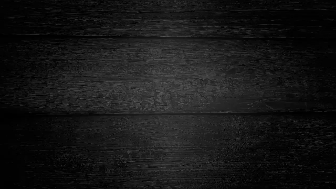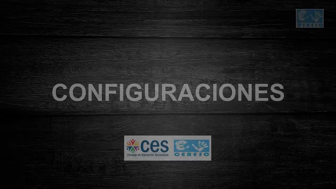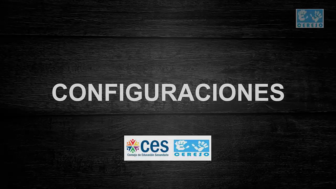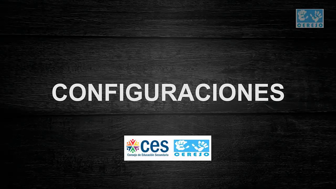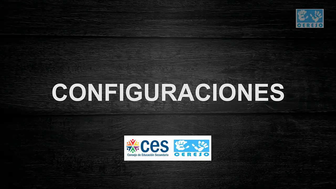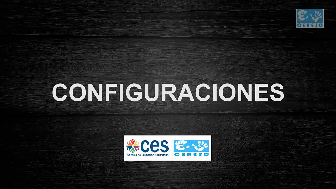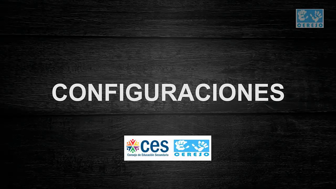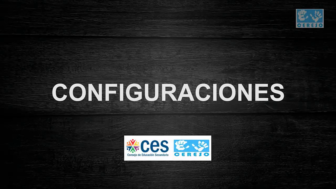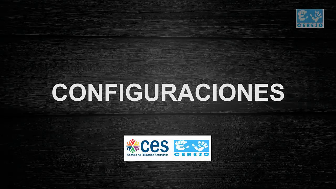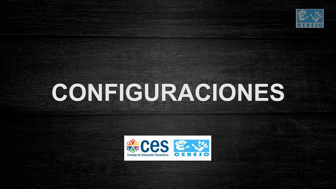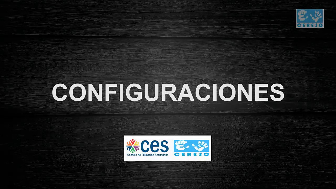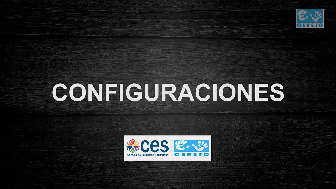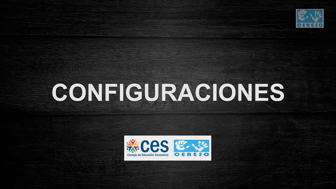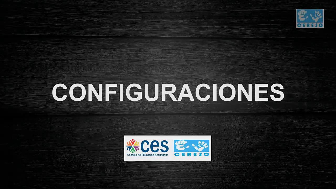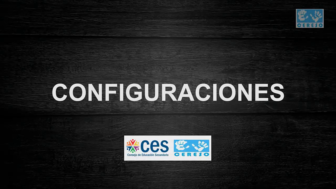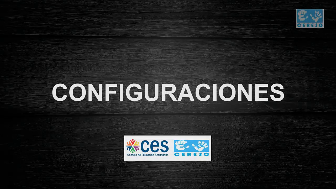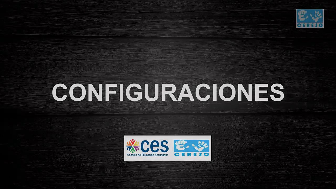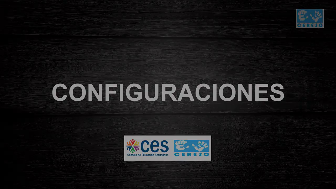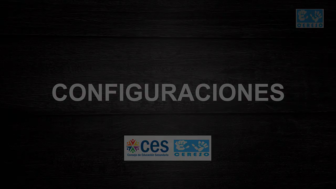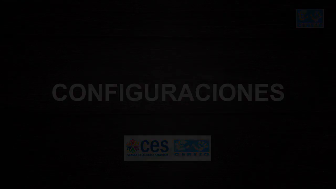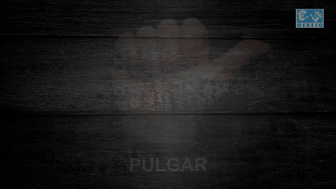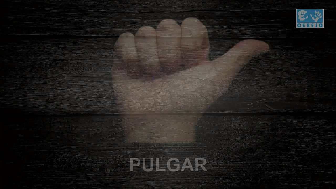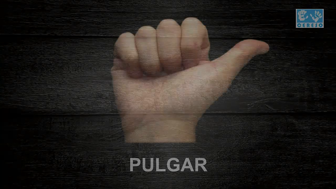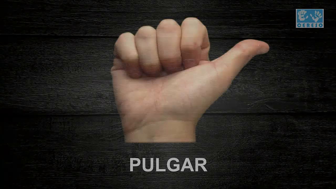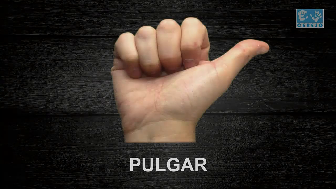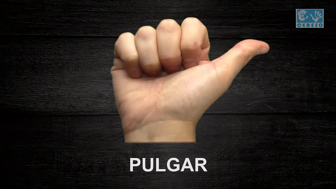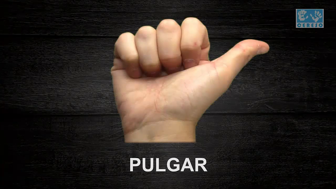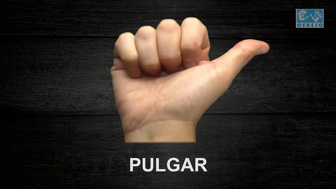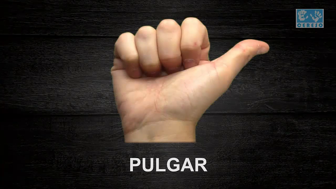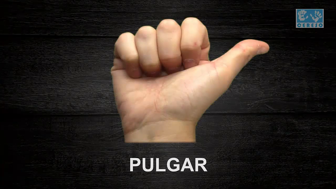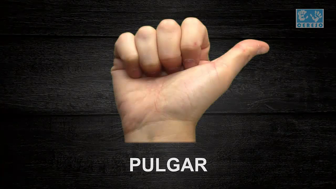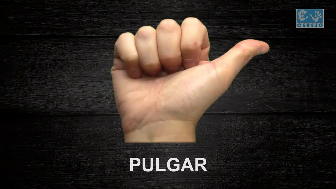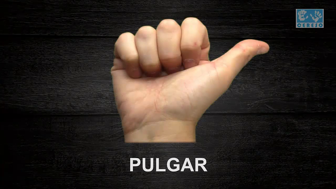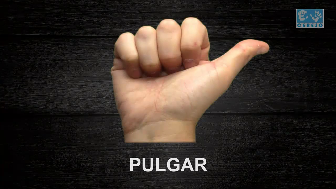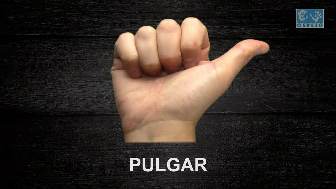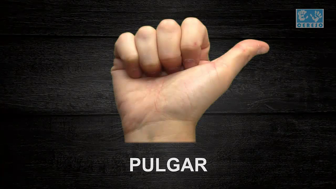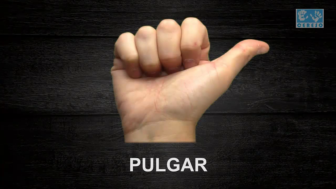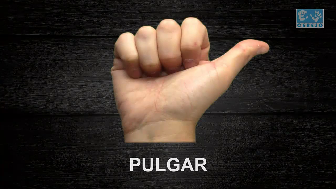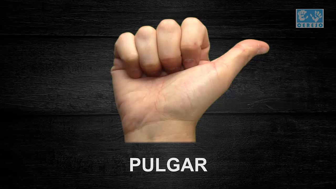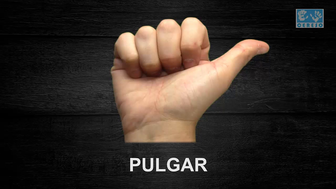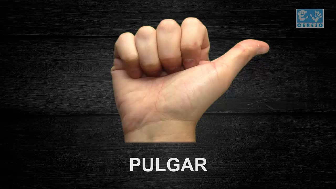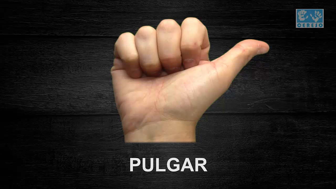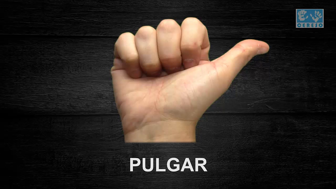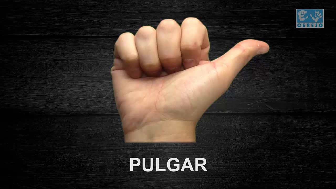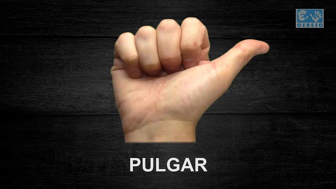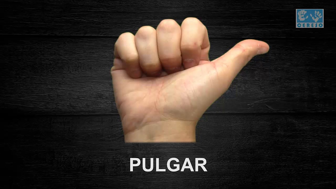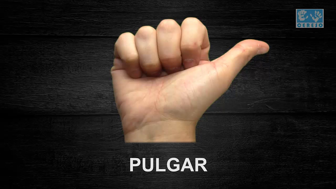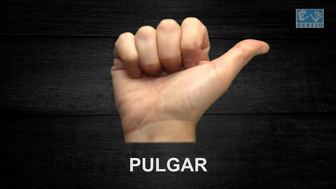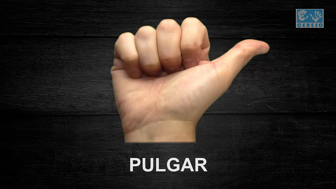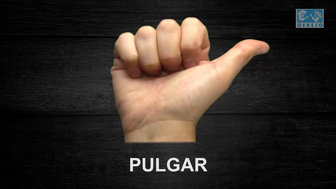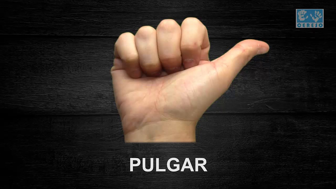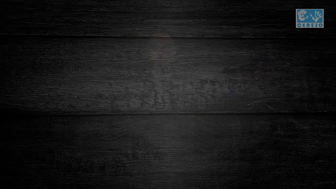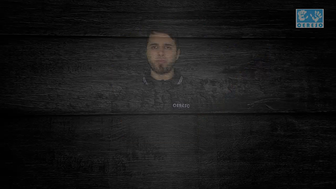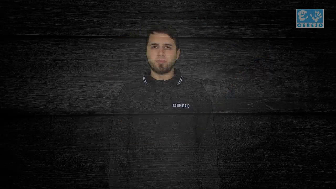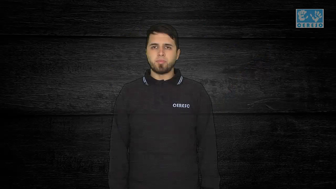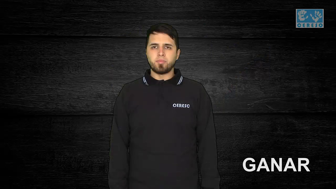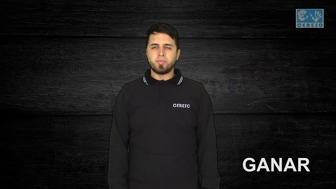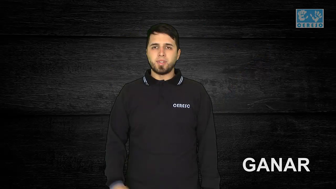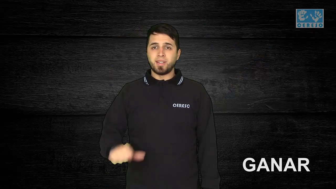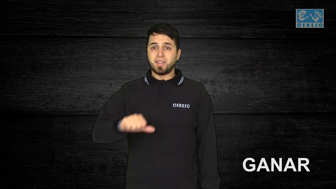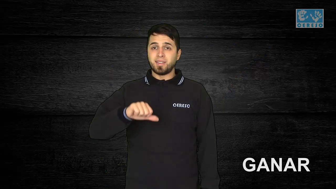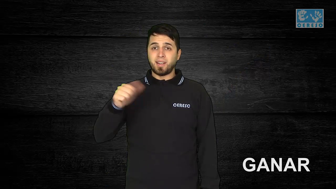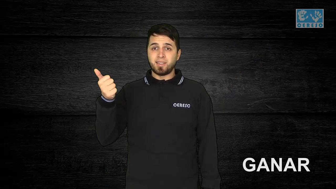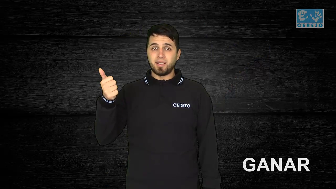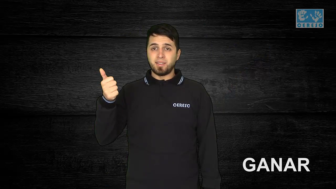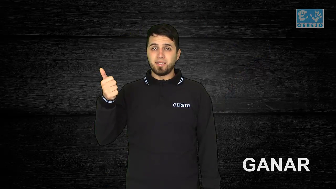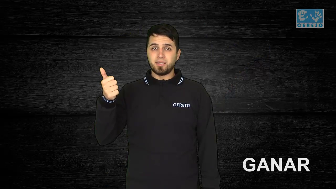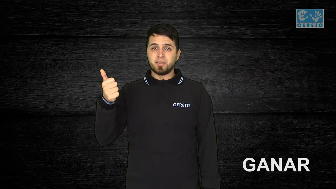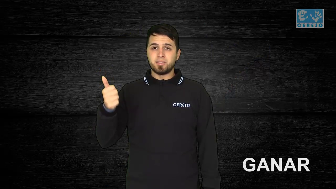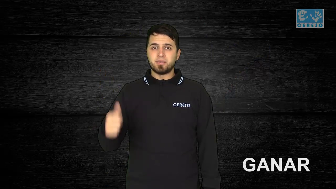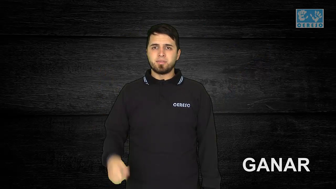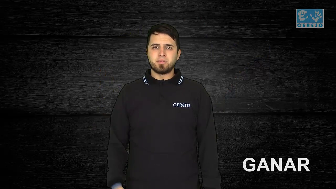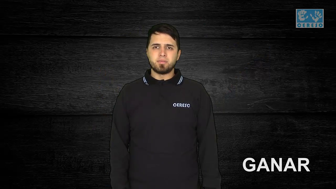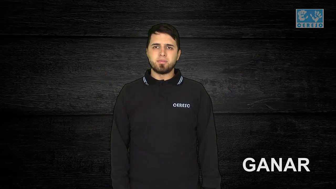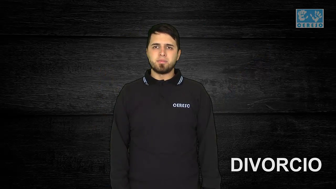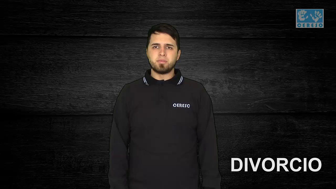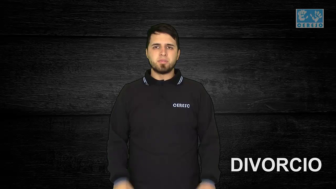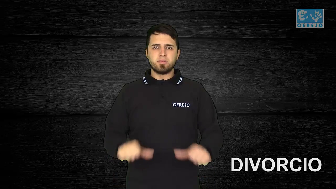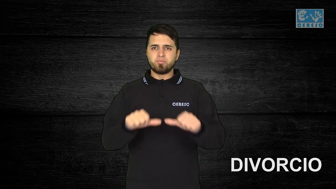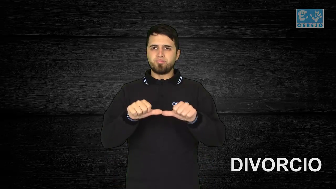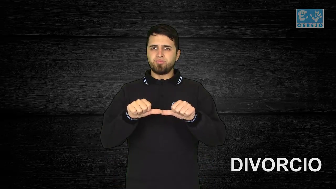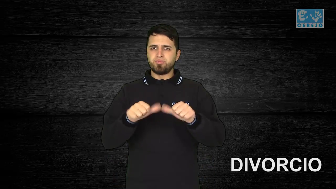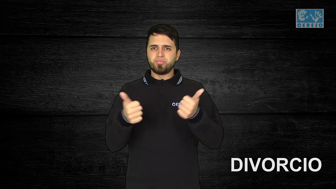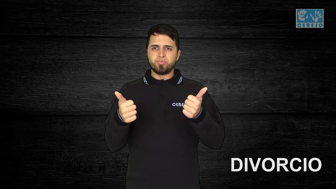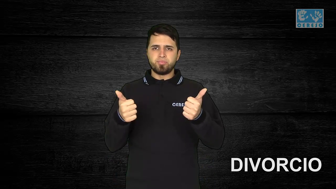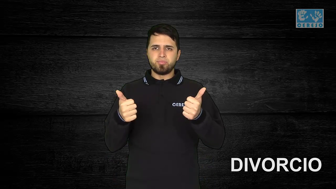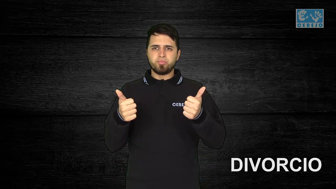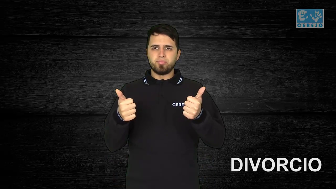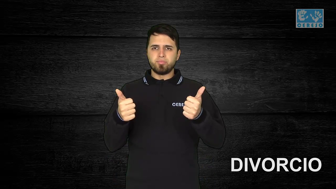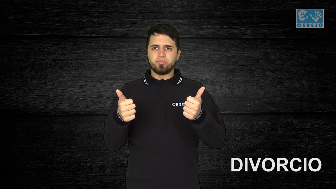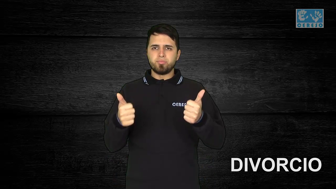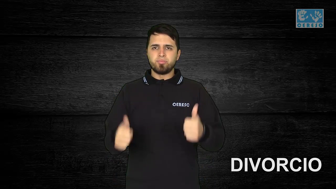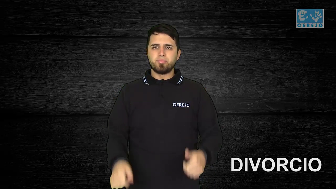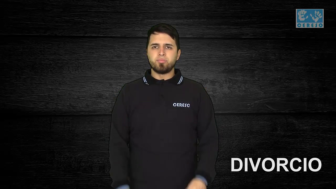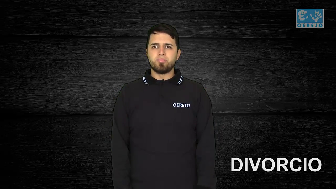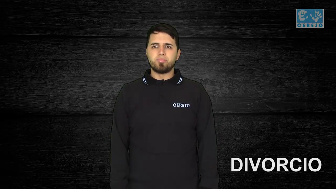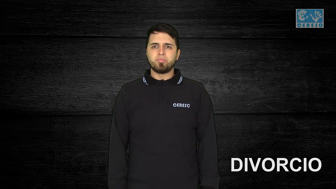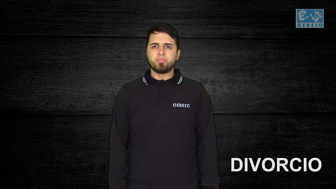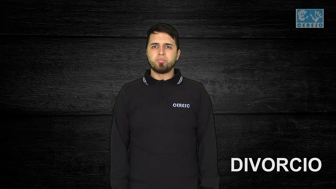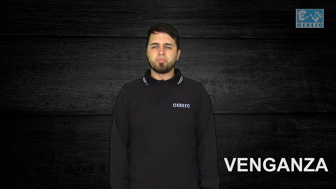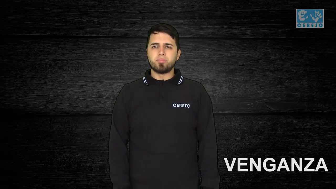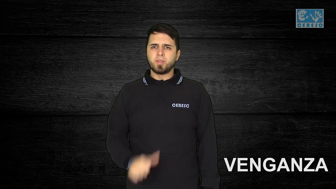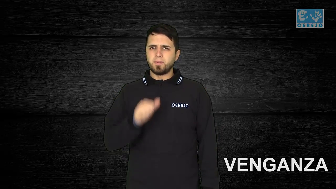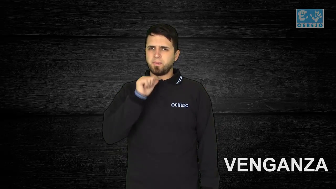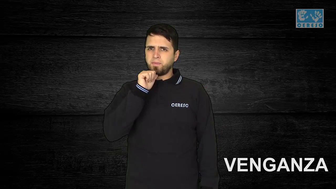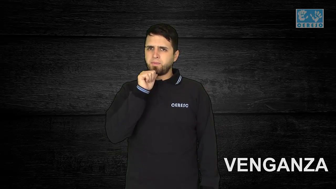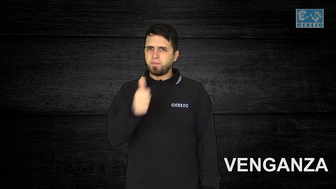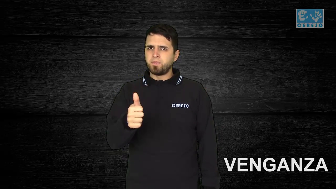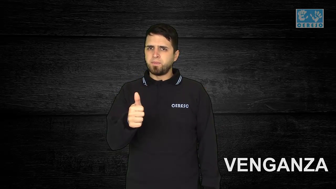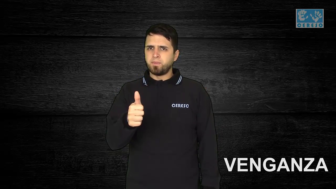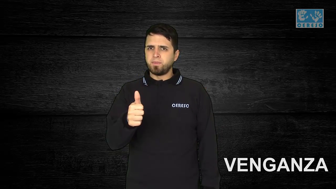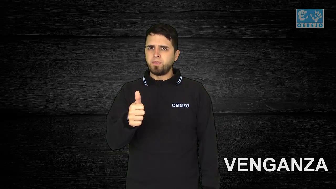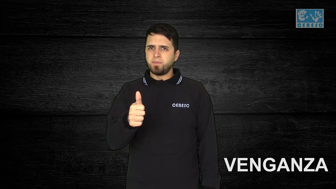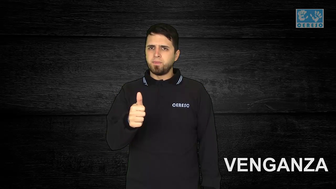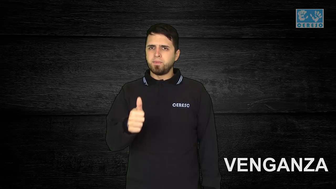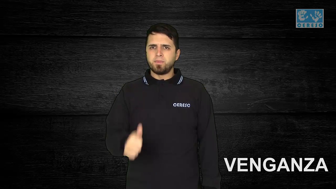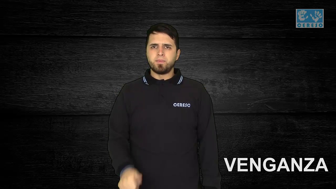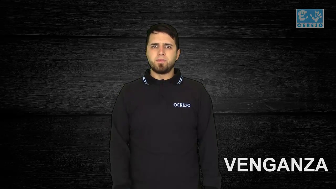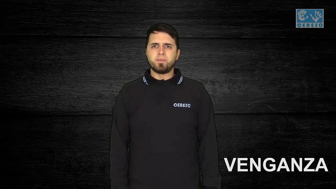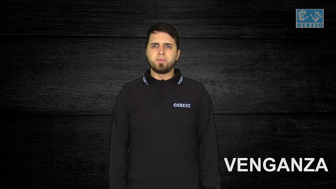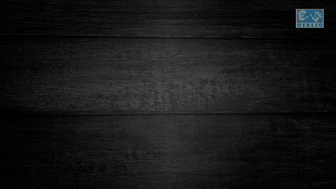PULGAR